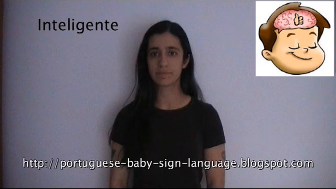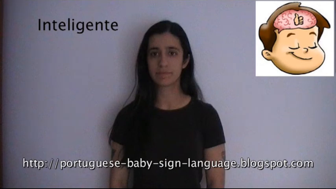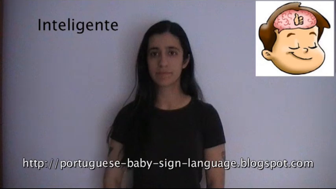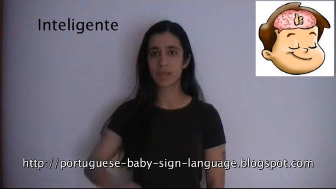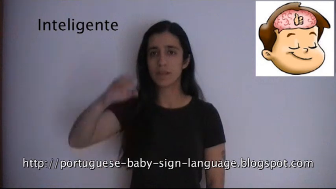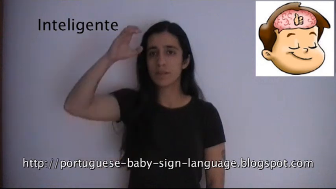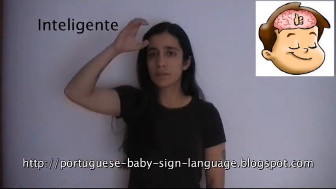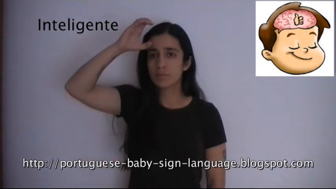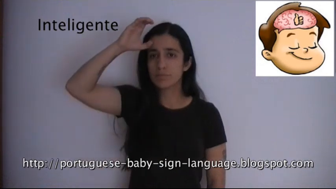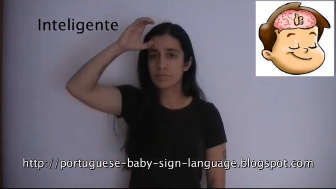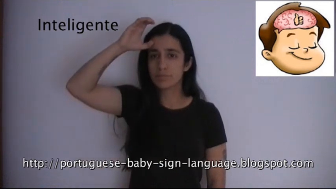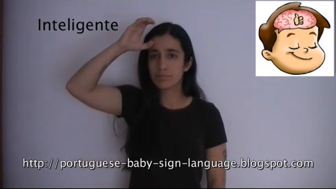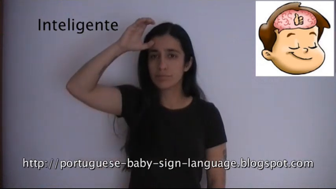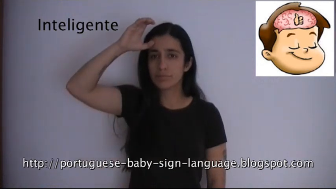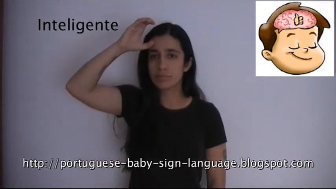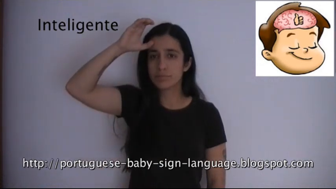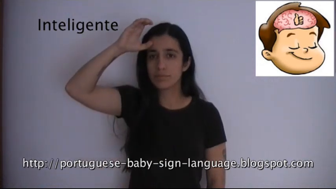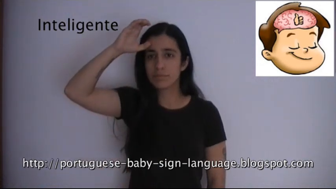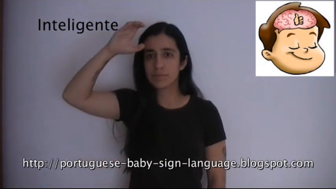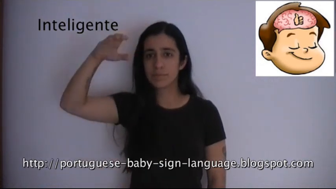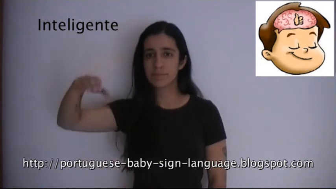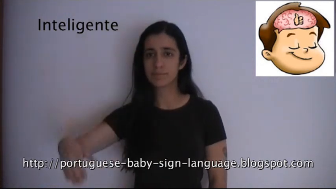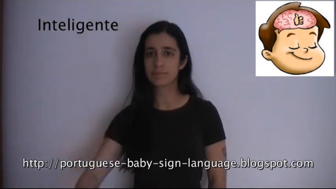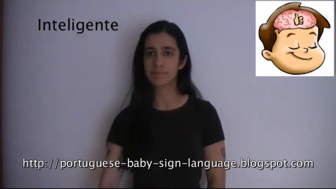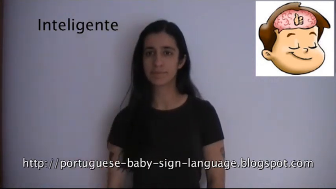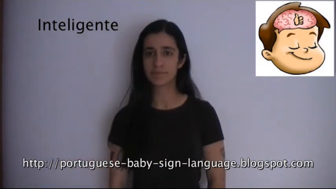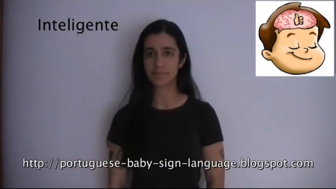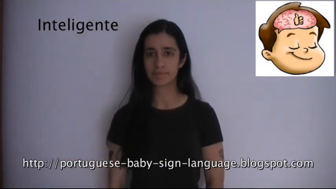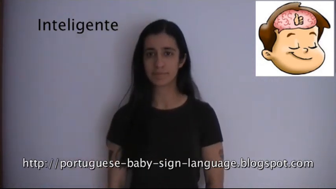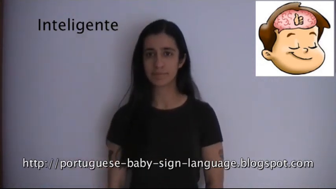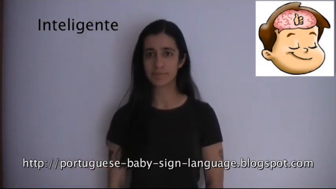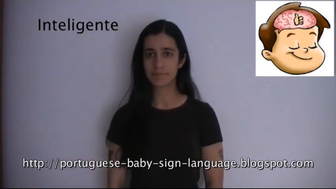inteligente